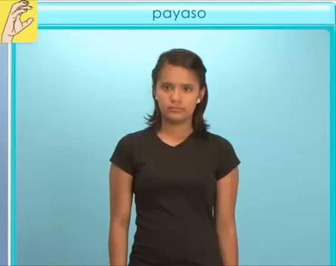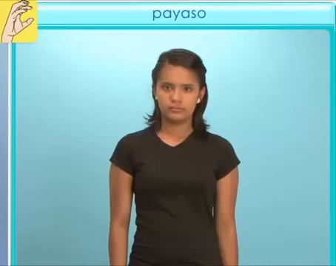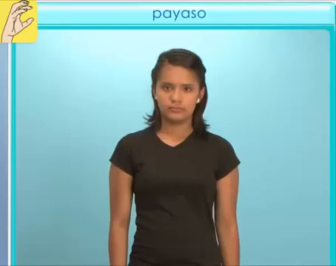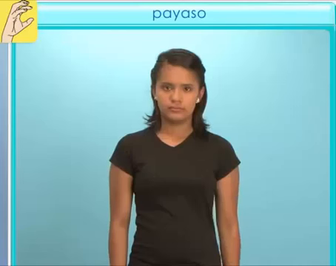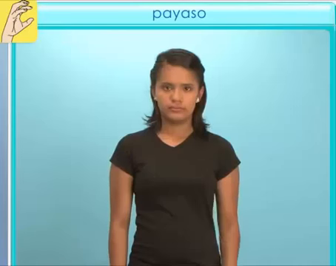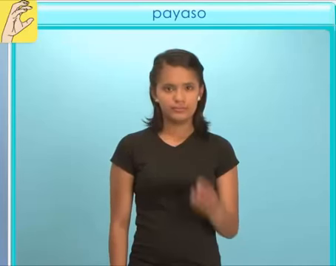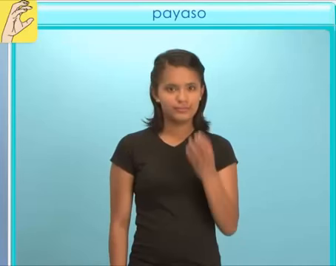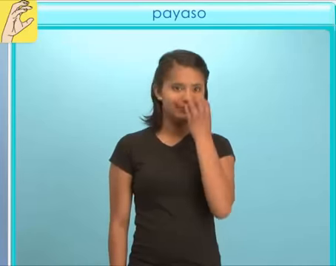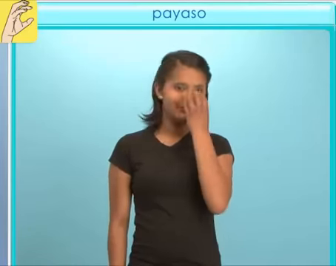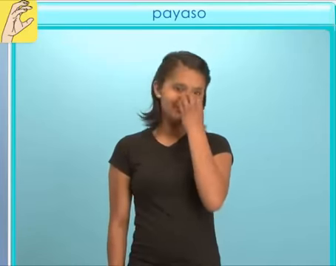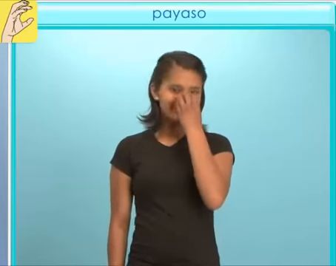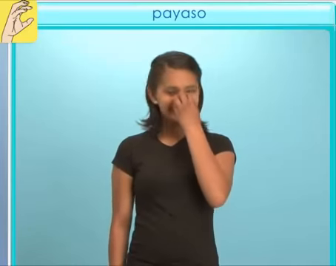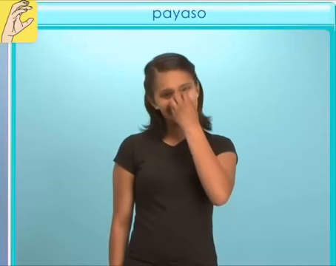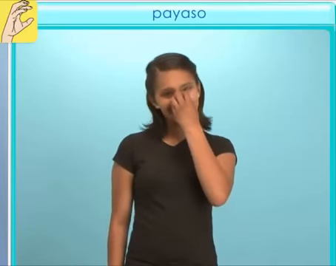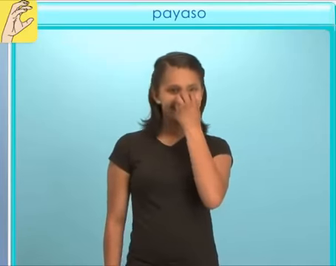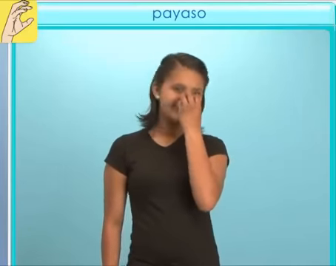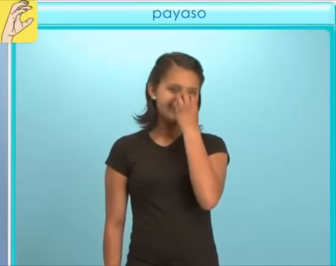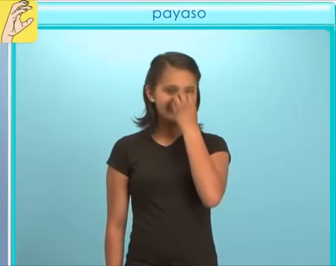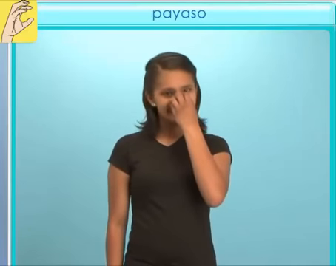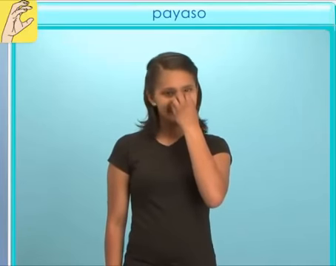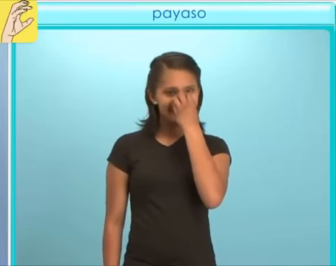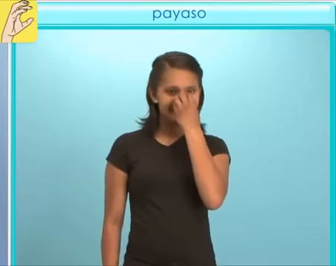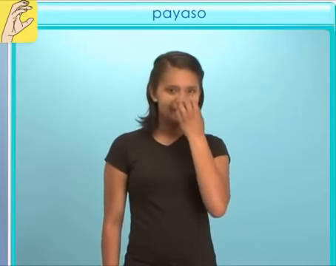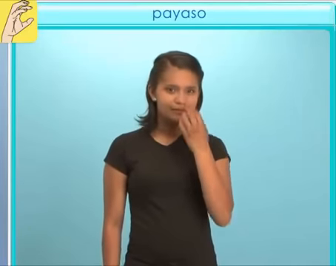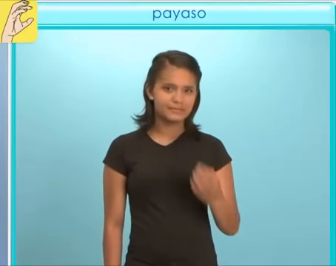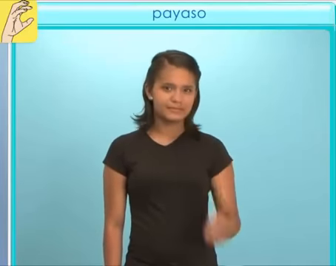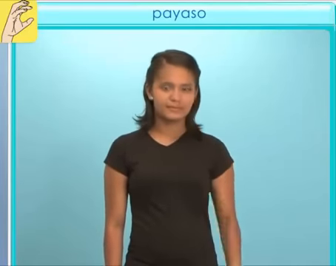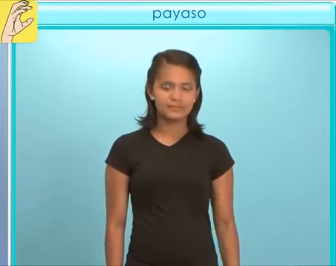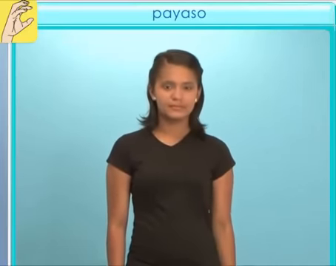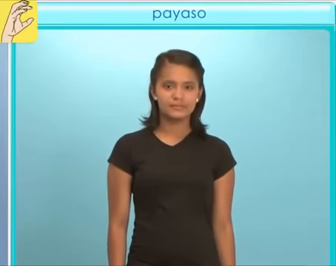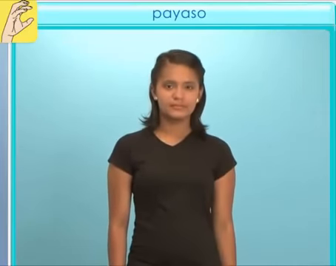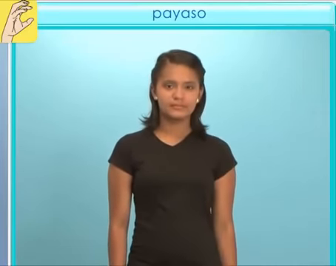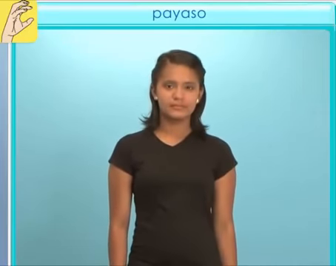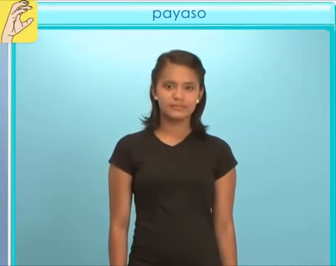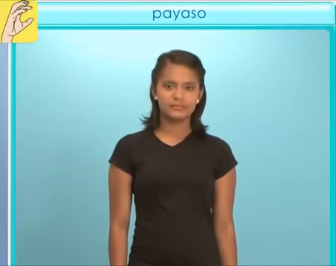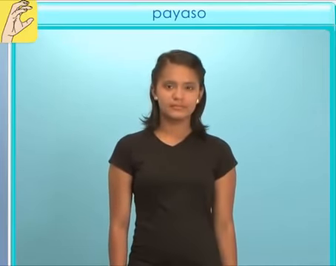PAYASO